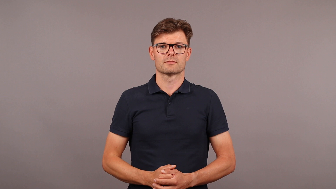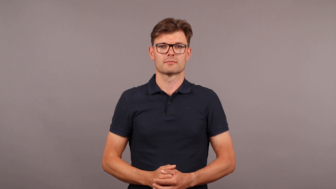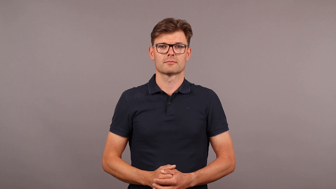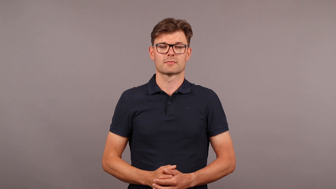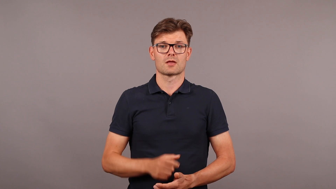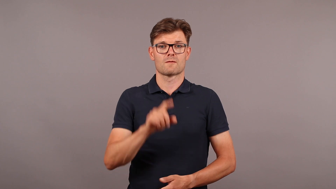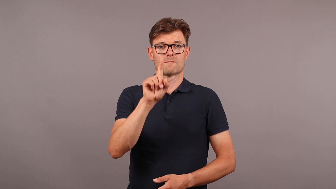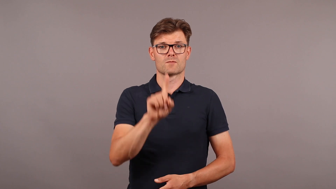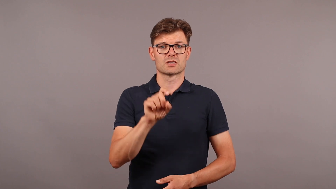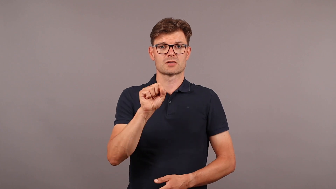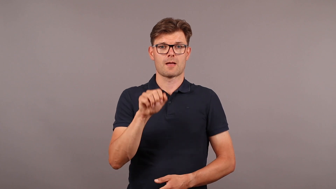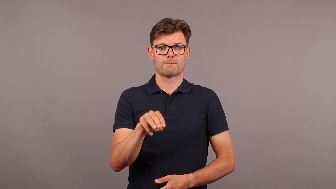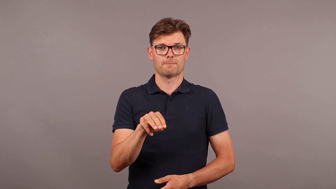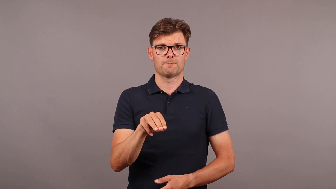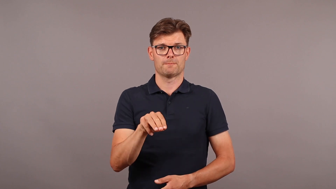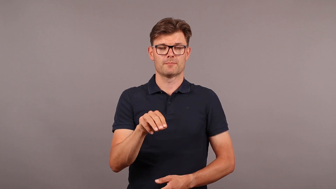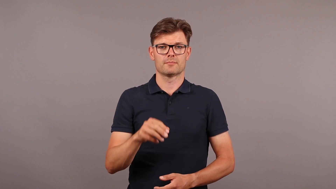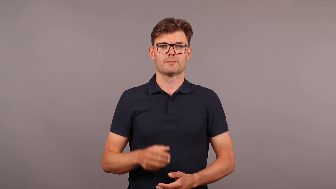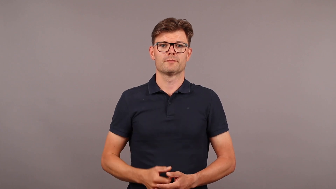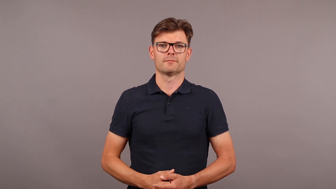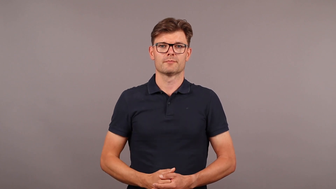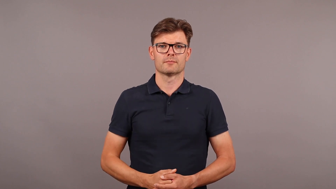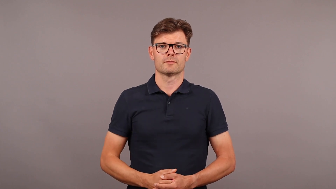Första Samuelsboken